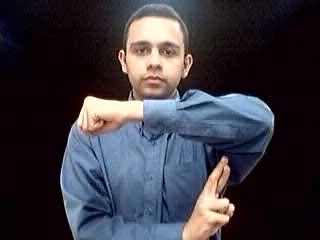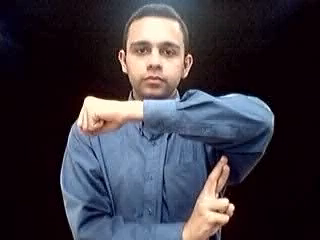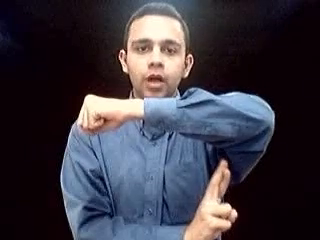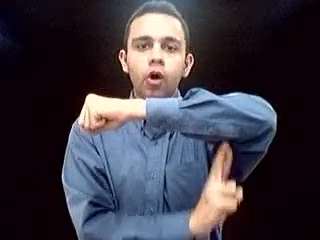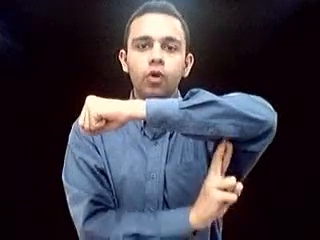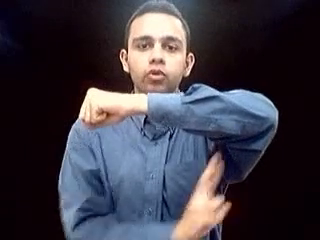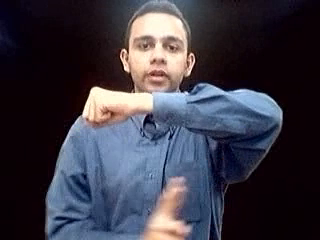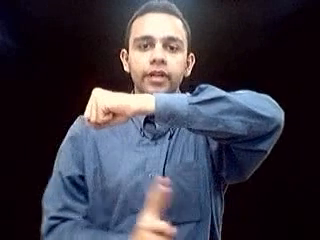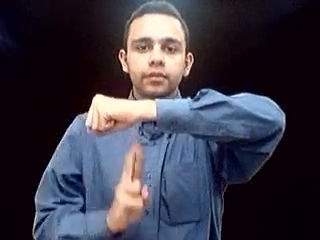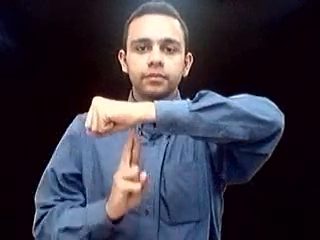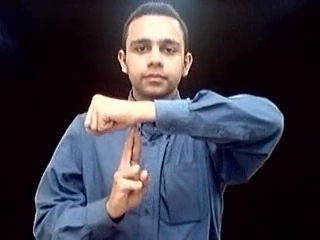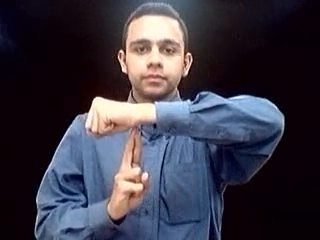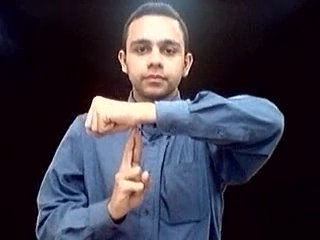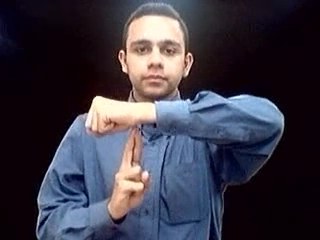Rondonia